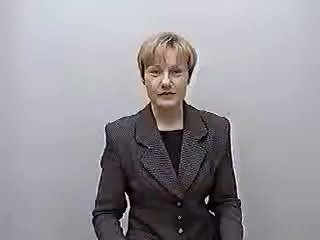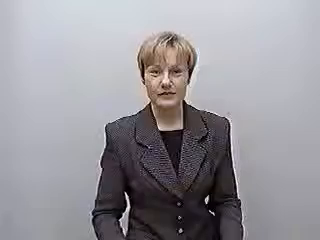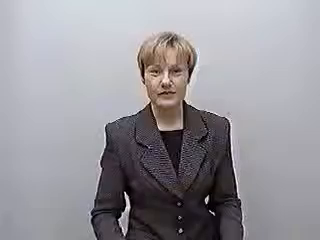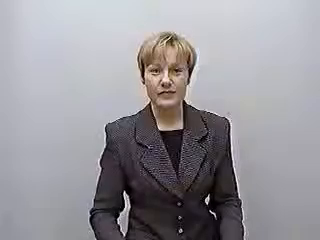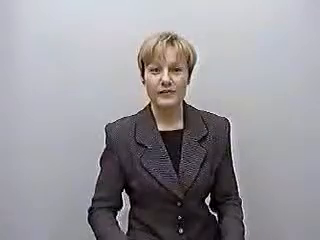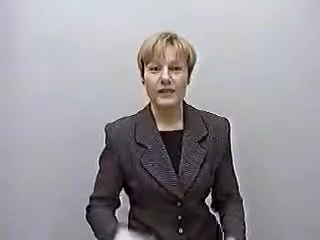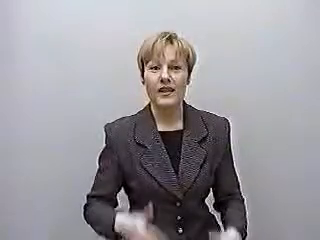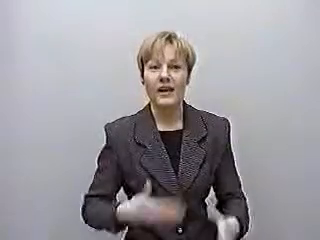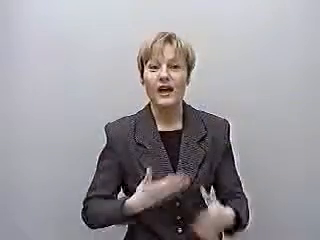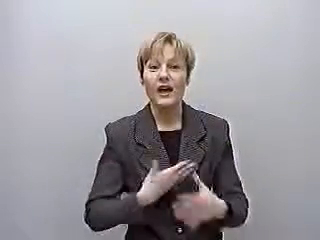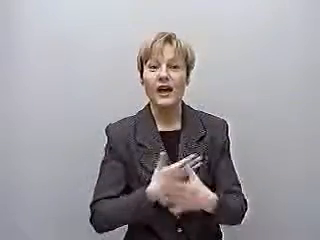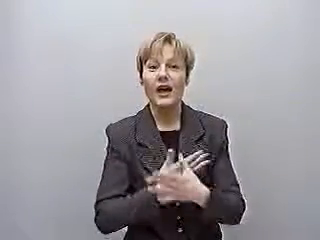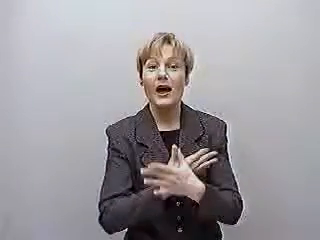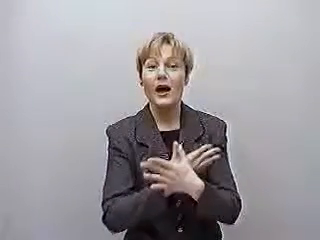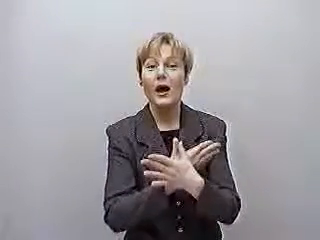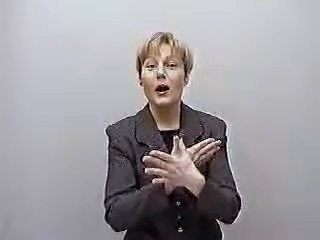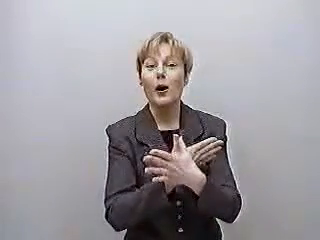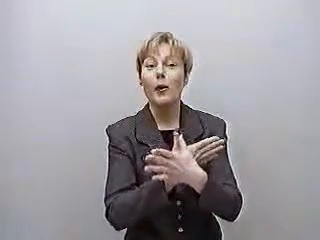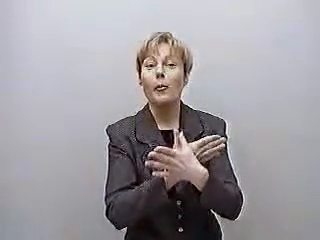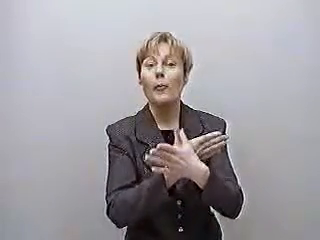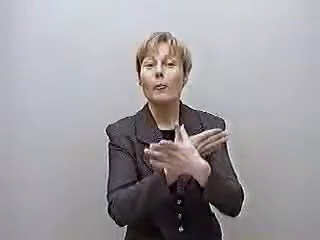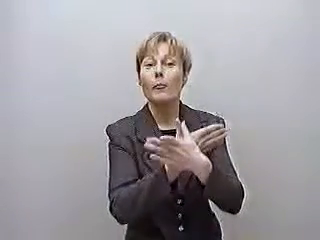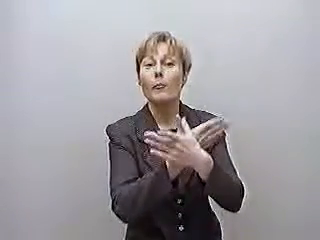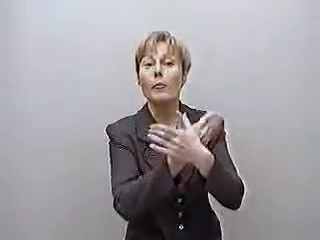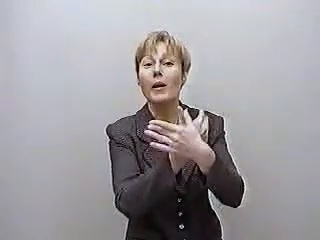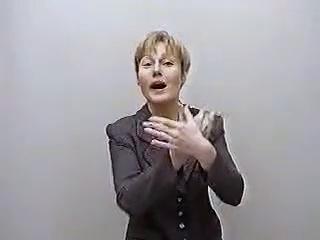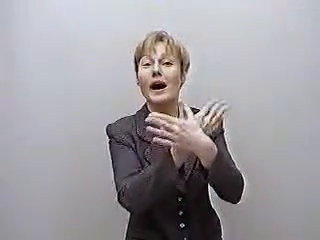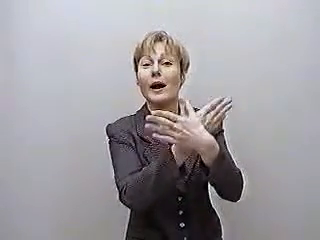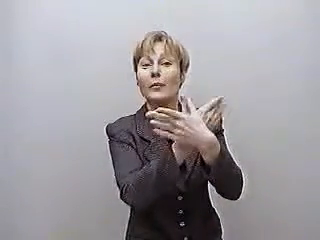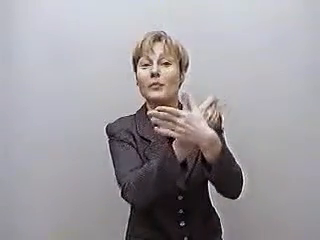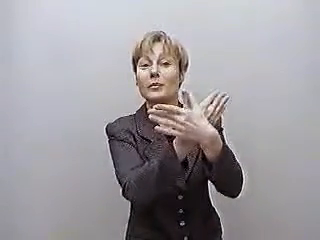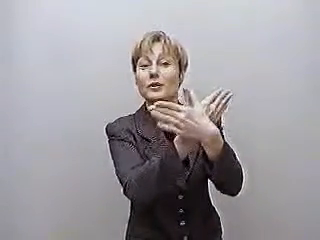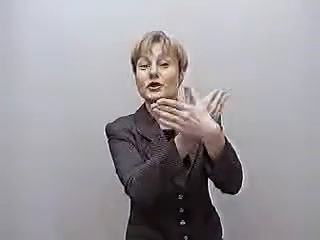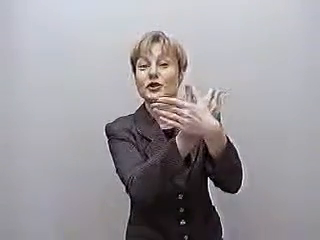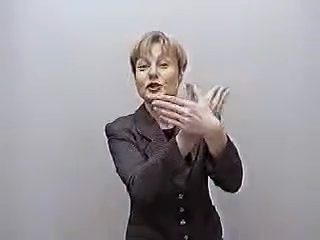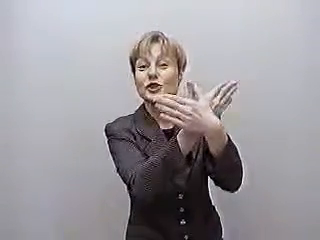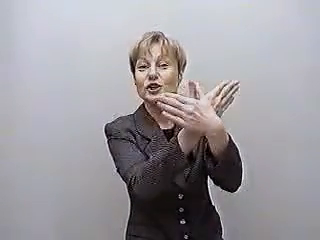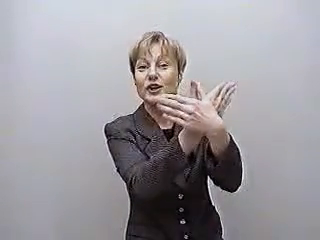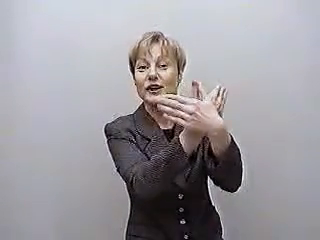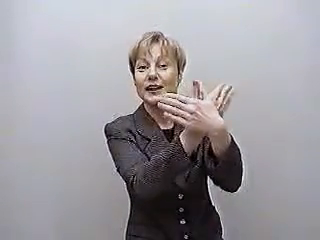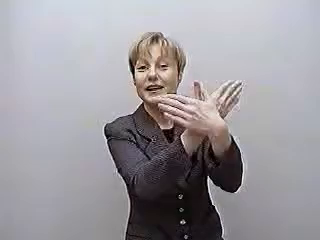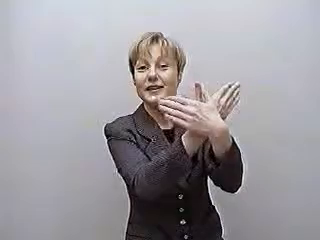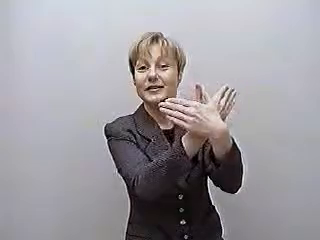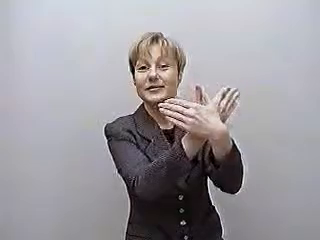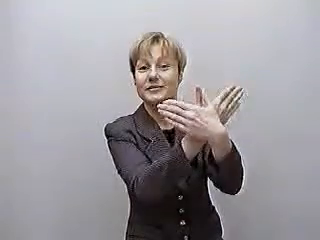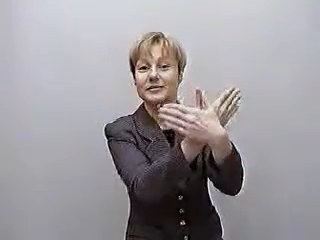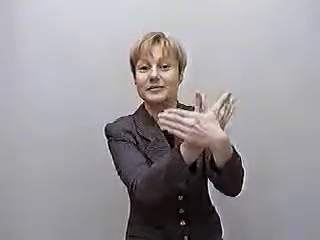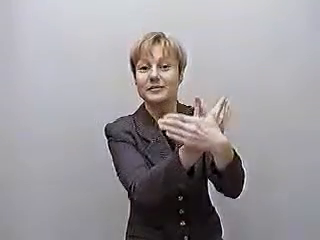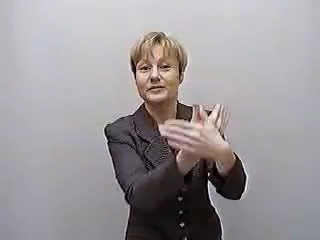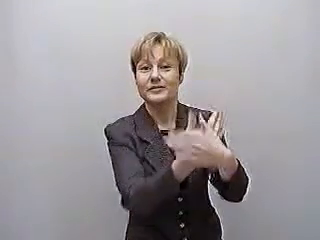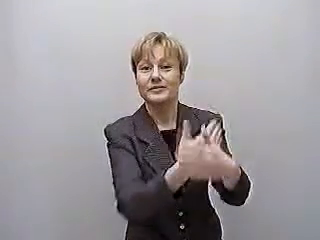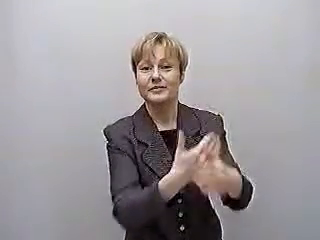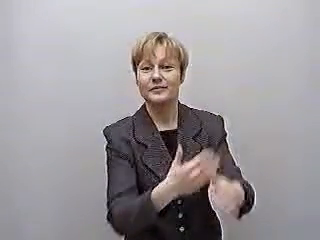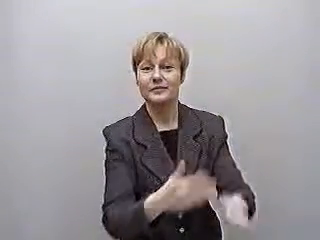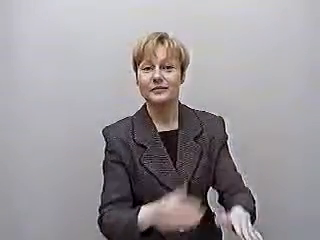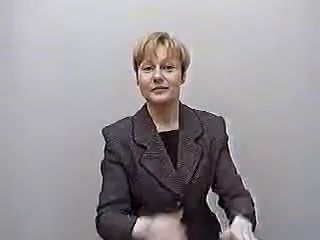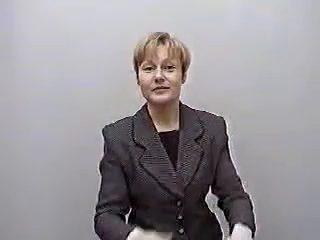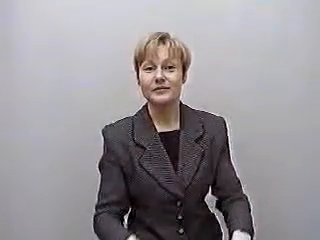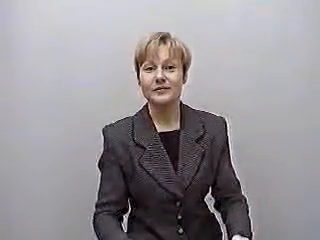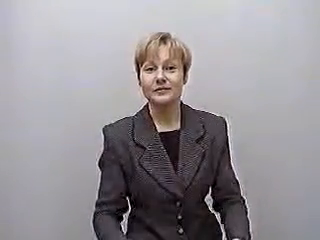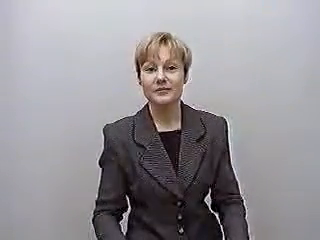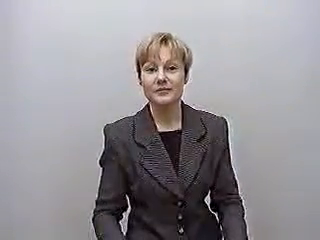бабочка